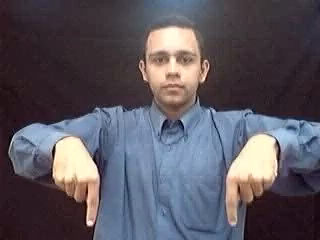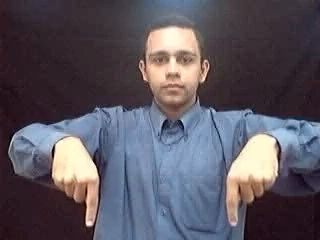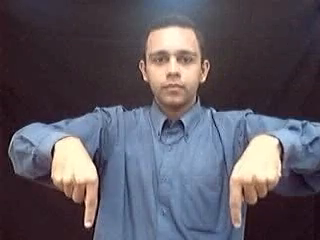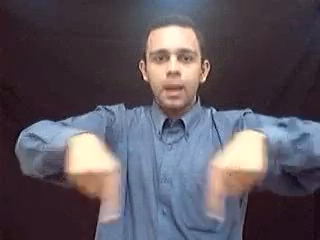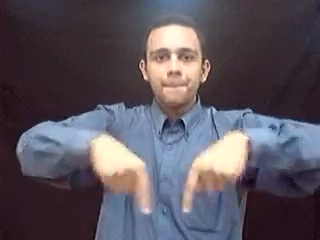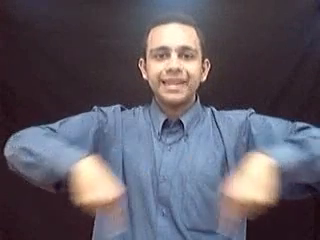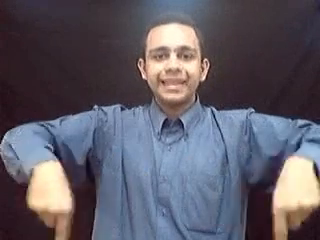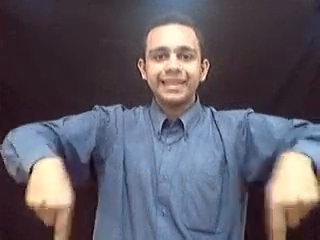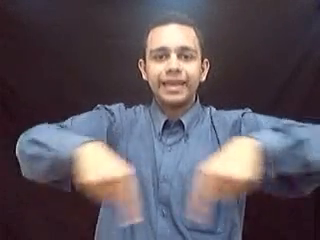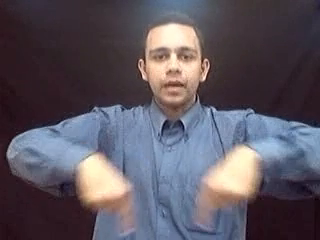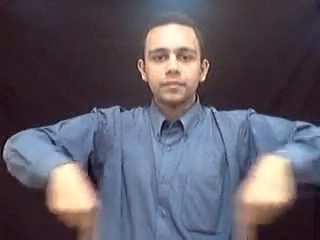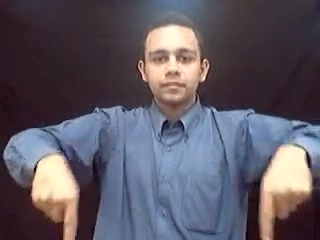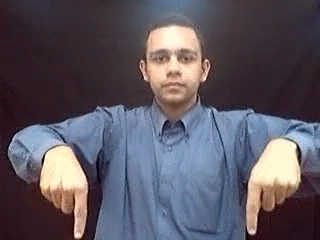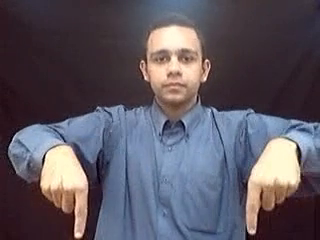batedeira